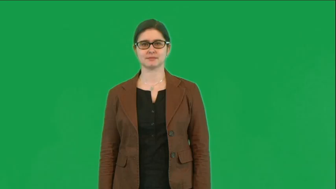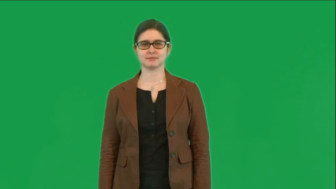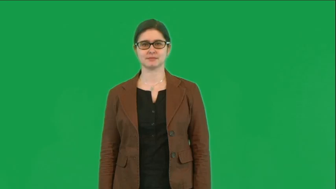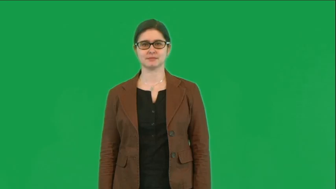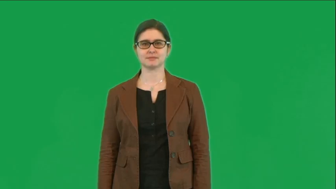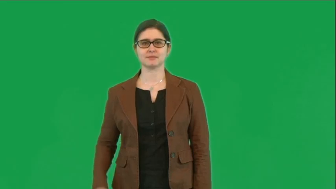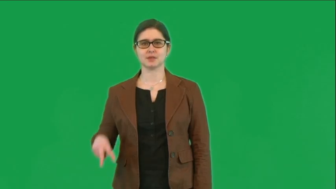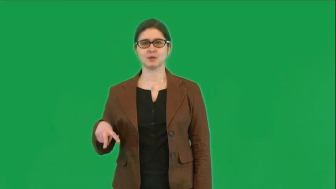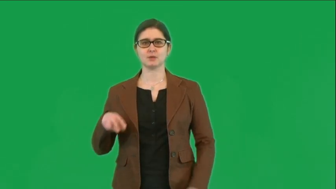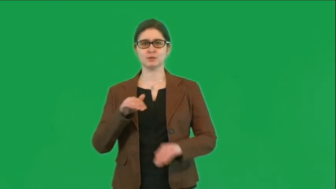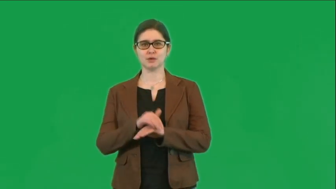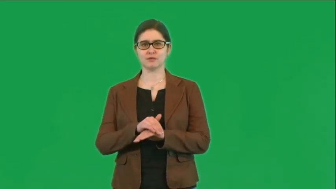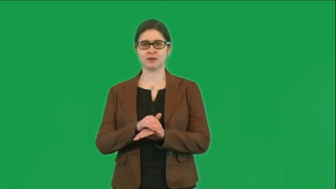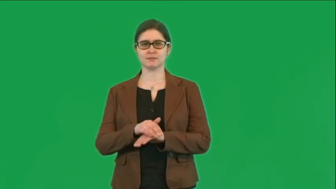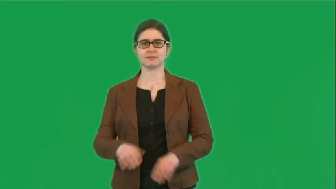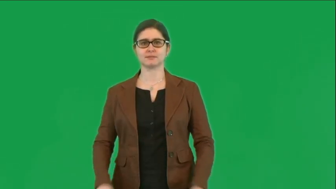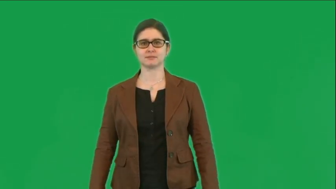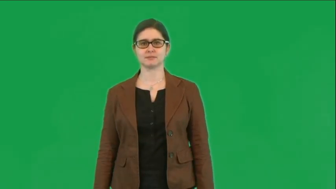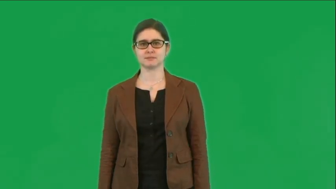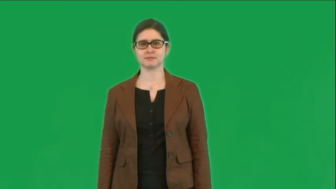umowa